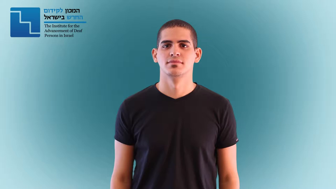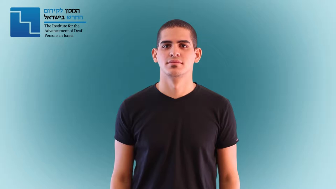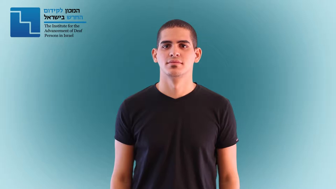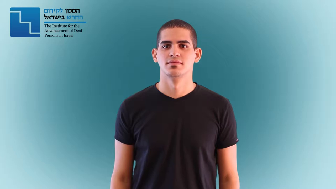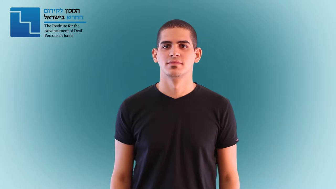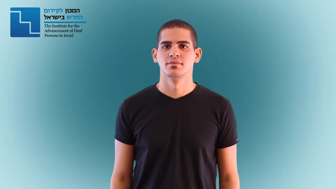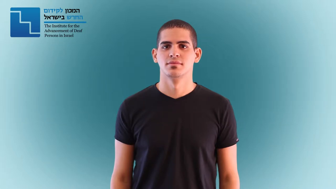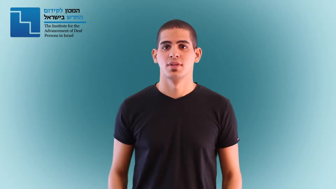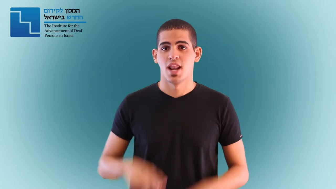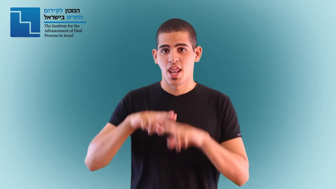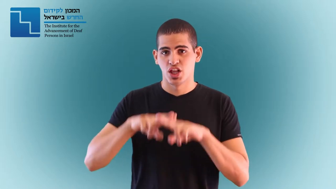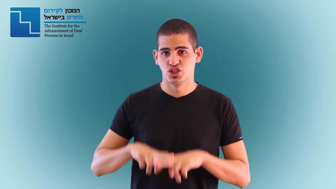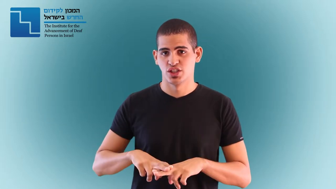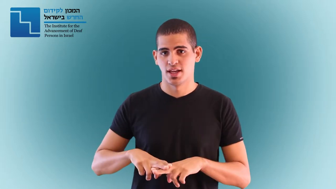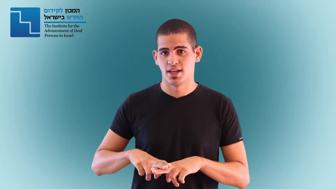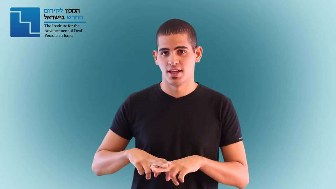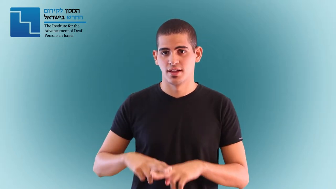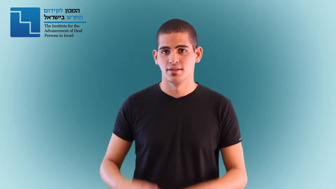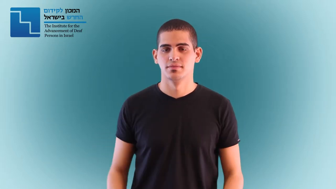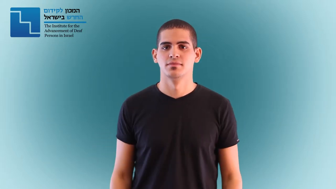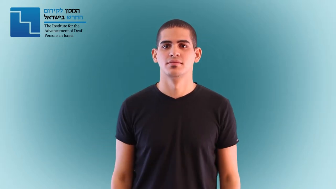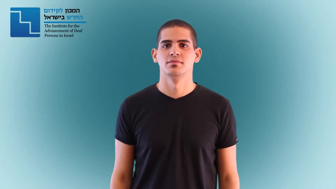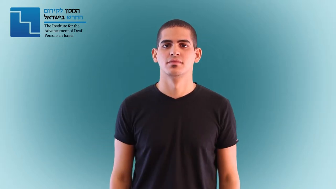נשאר